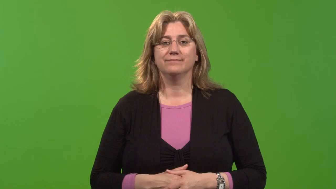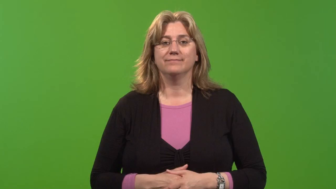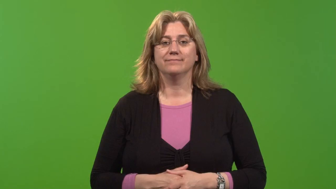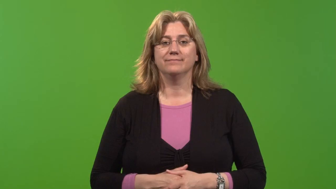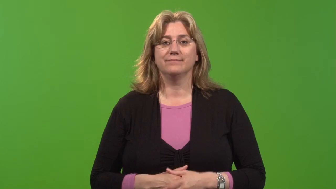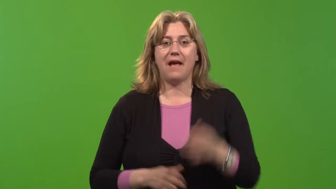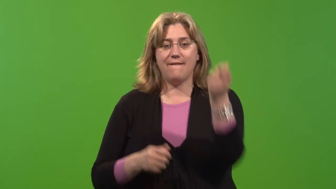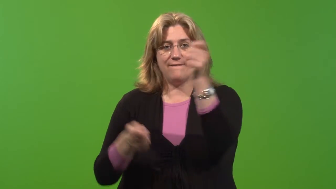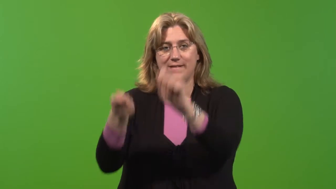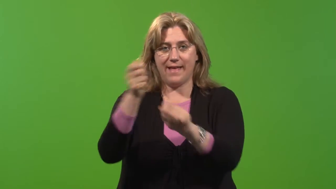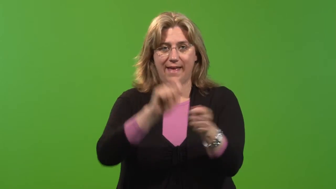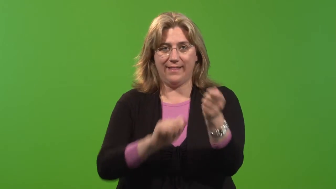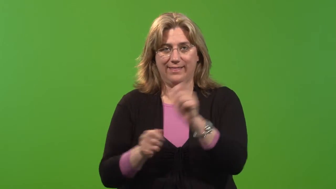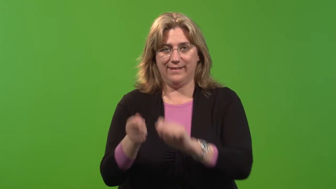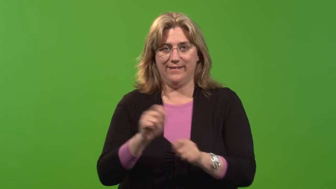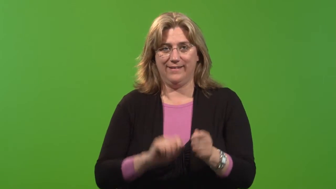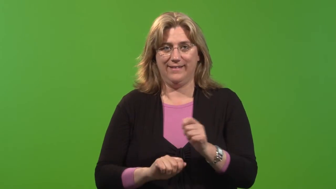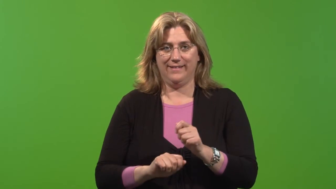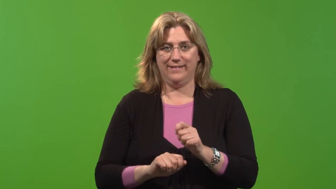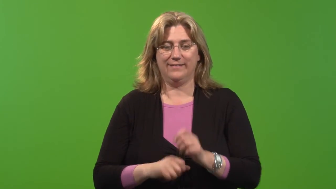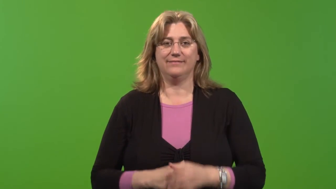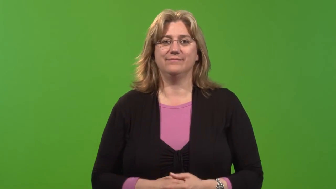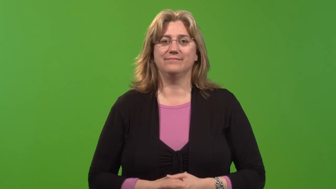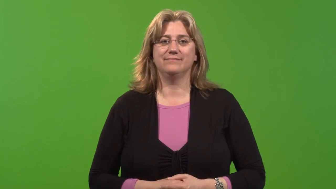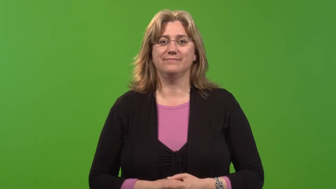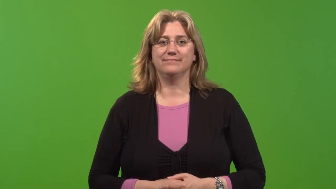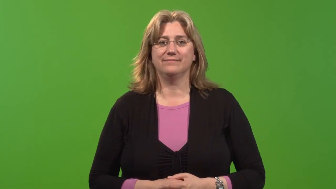Flétta